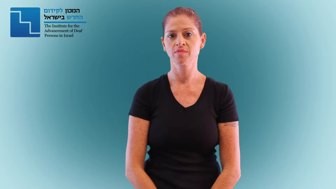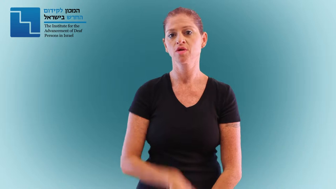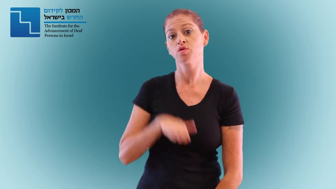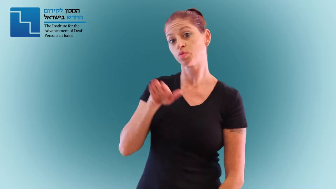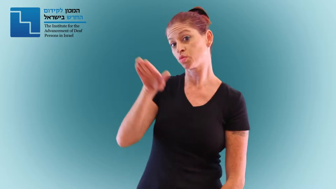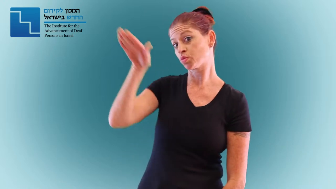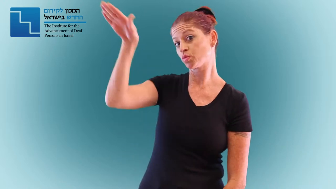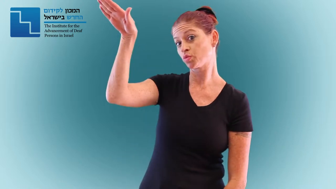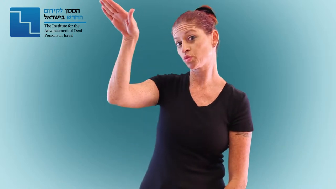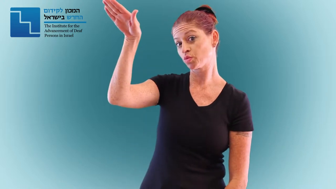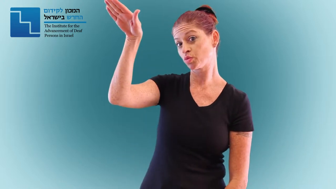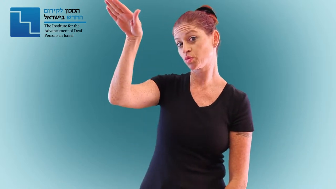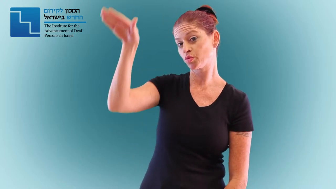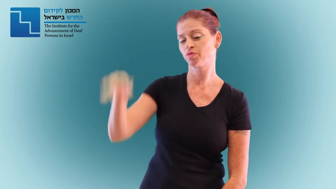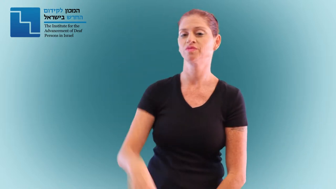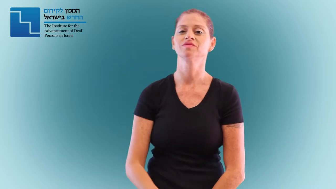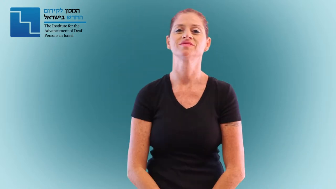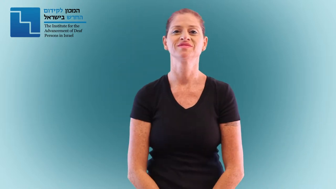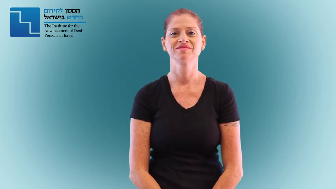לטוס